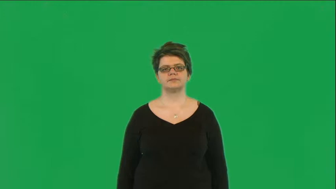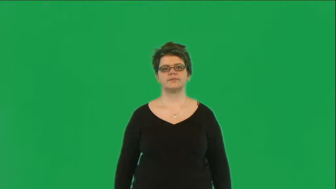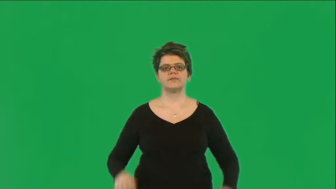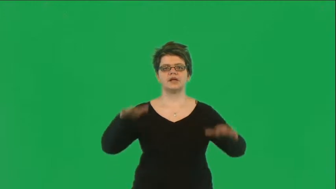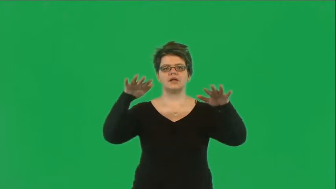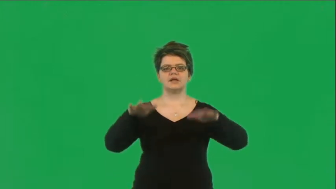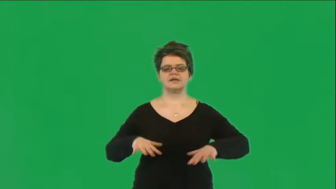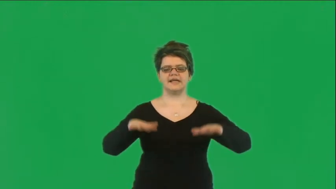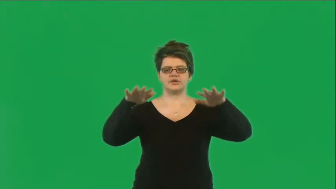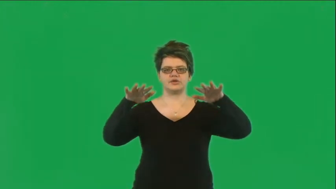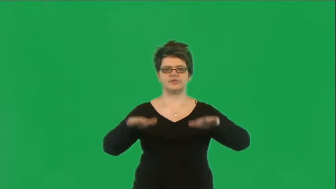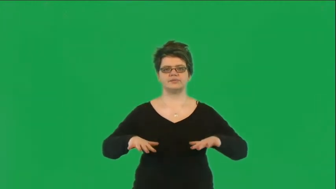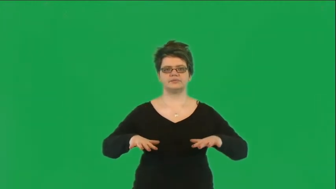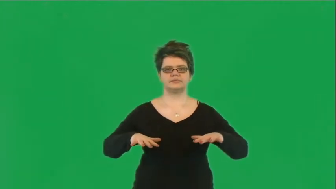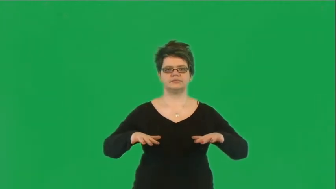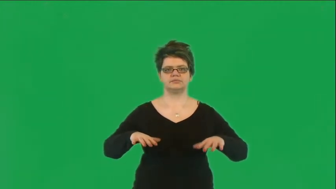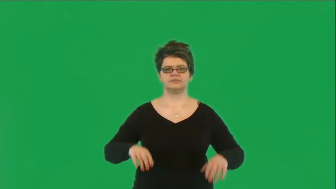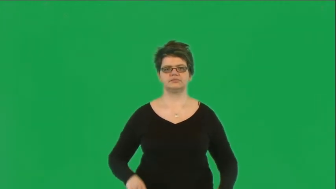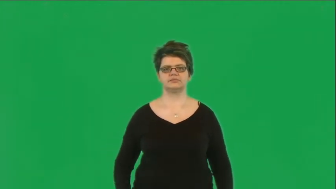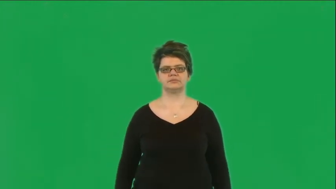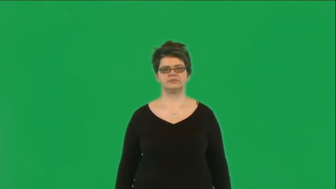deszcz